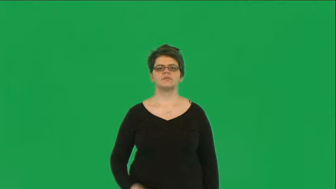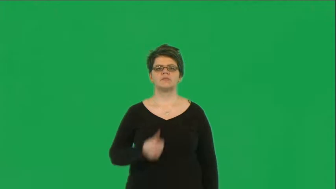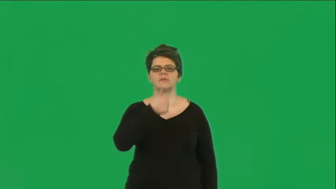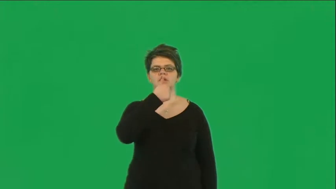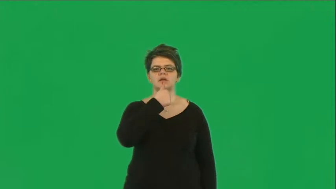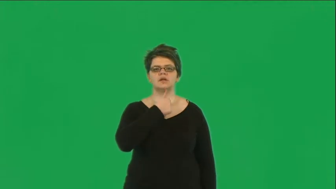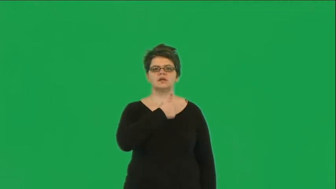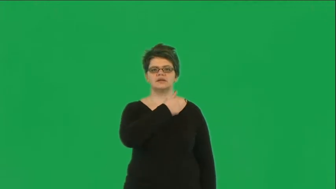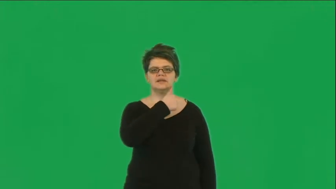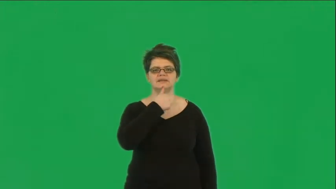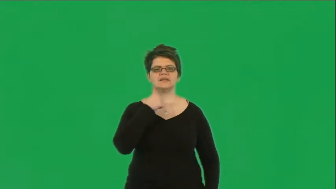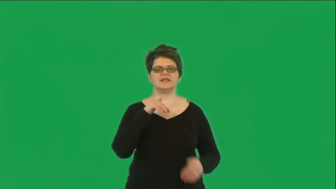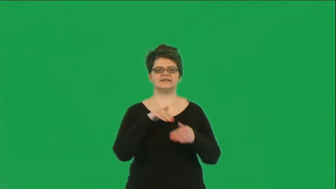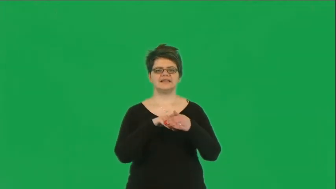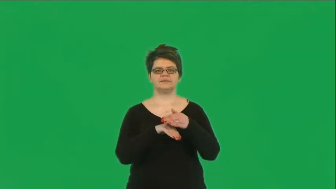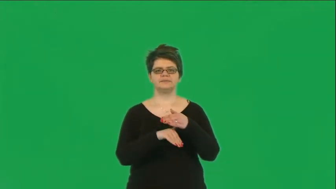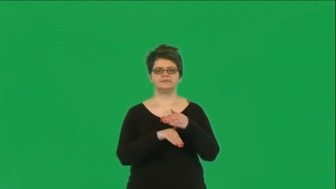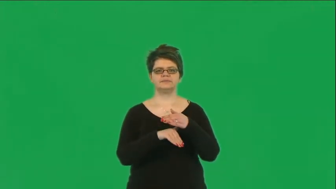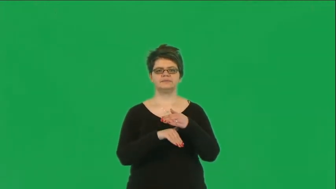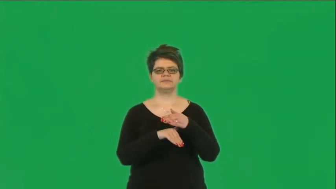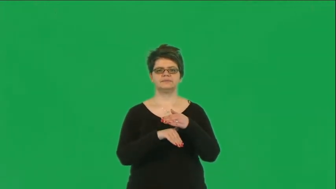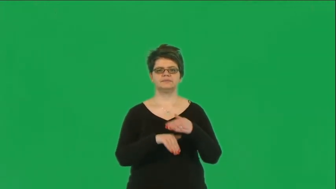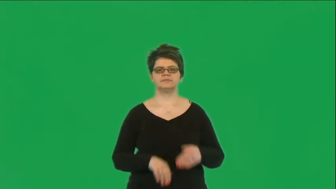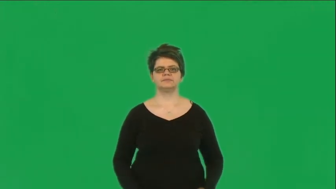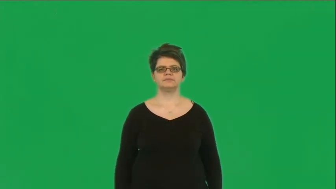dyskrecja